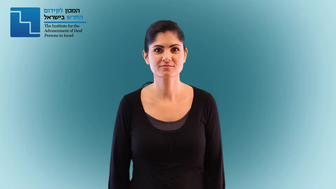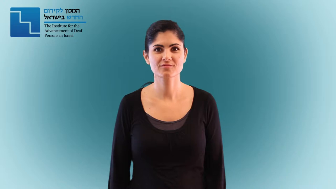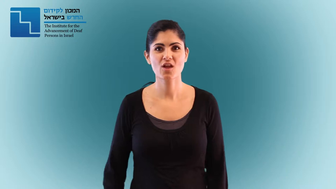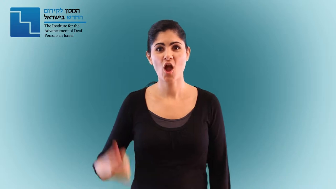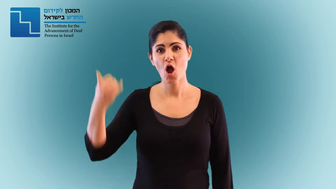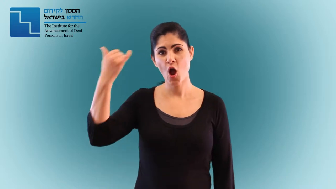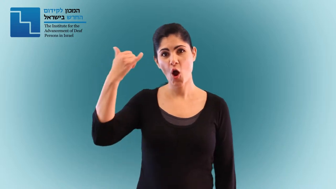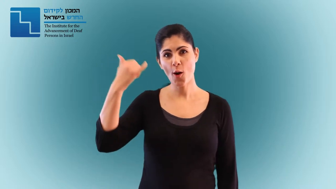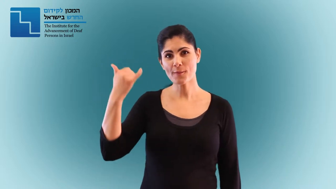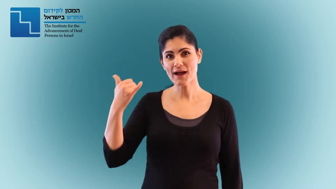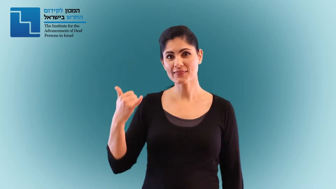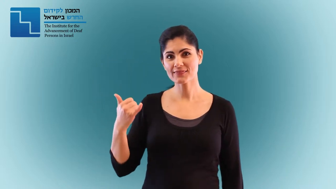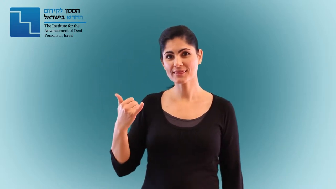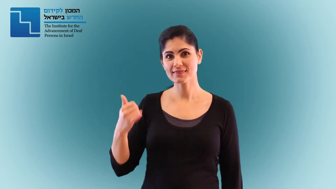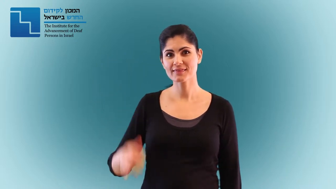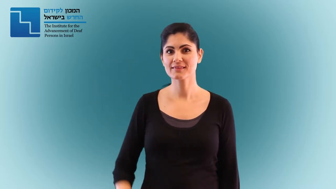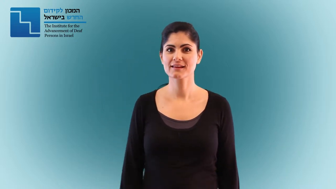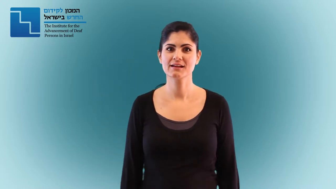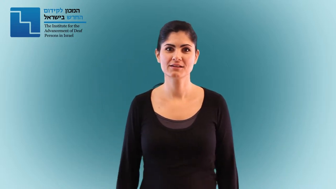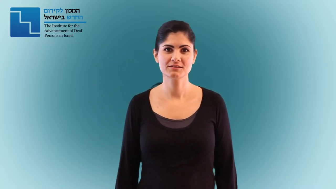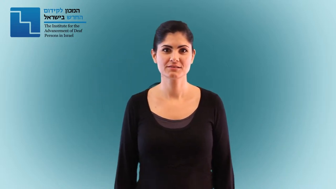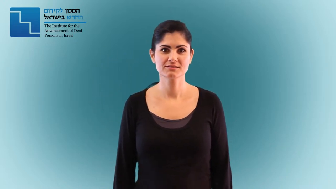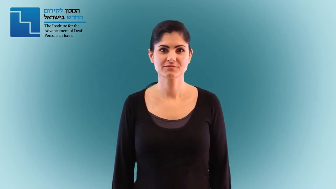אומן